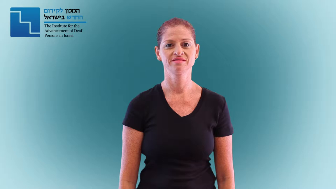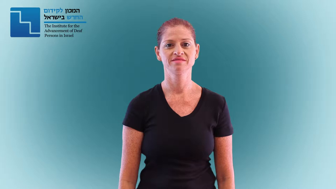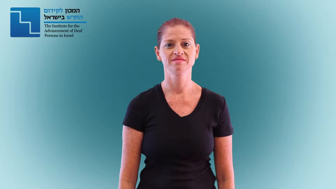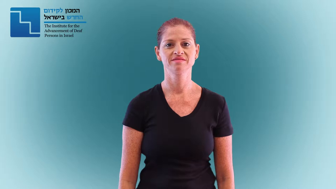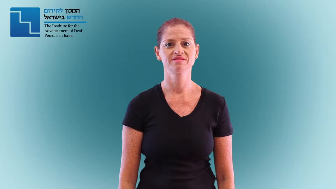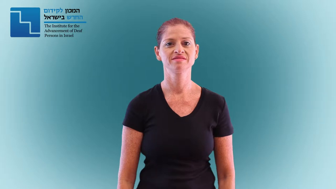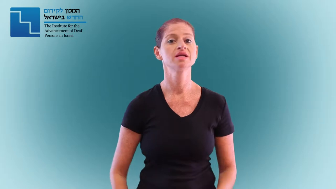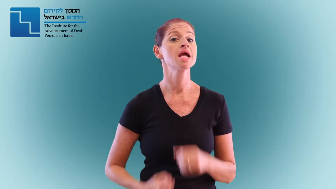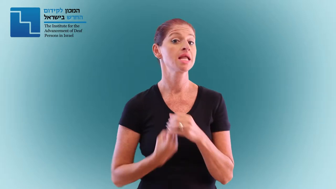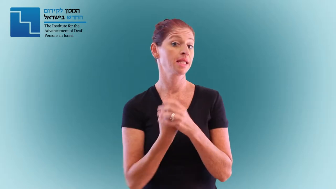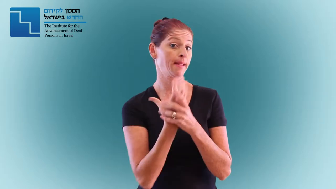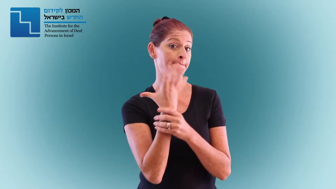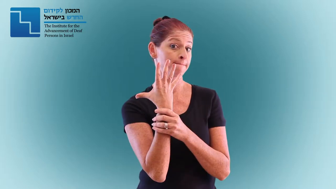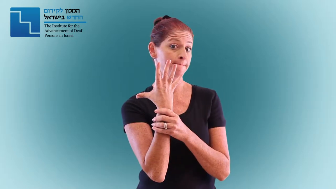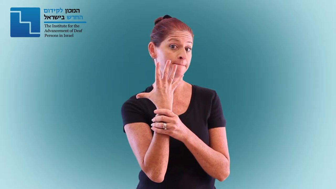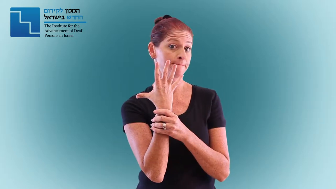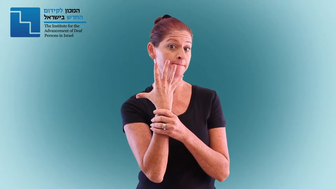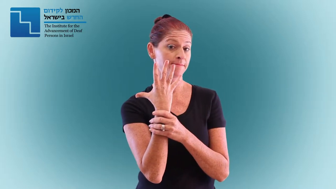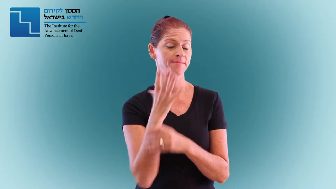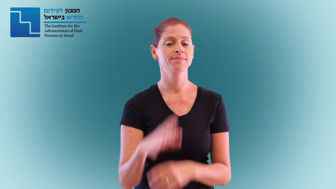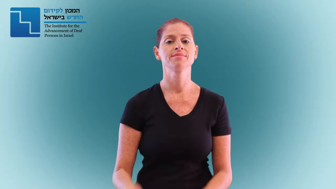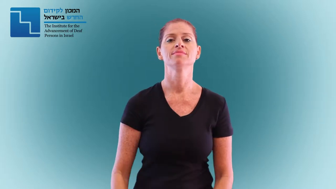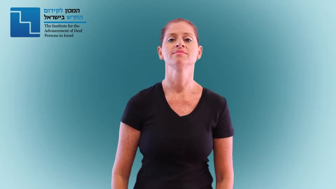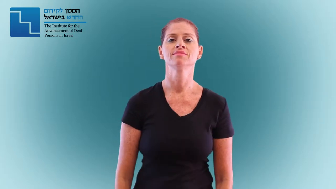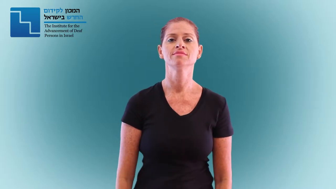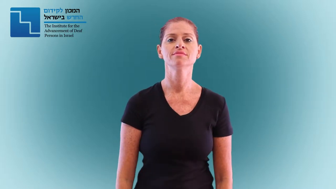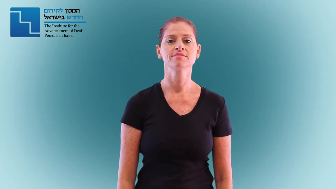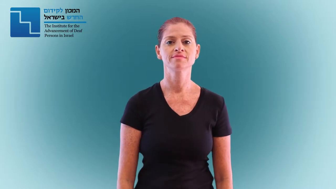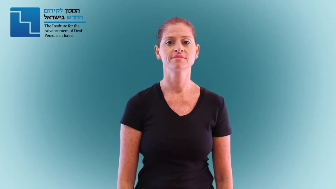להקים